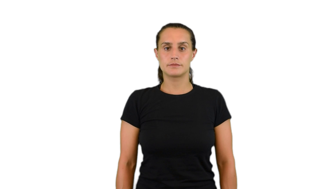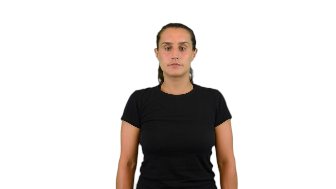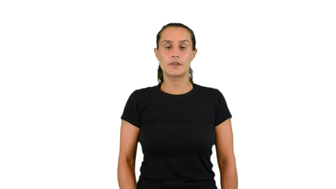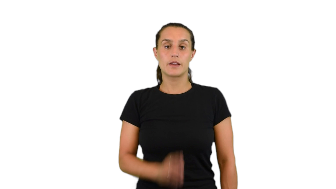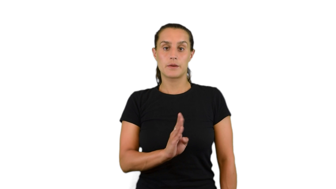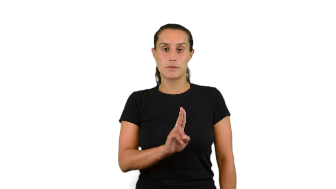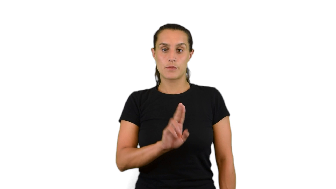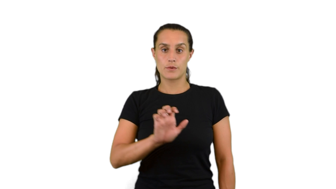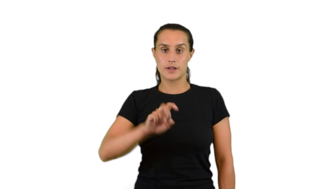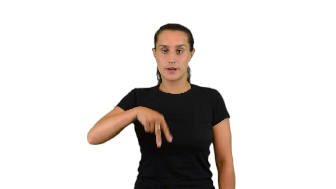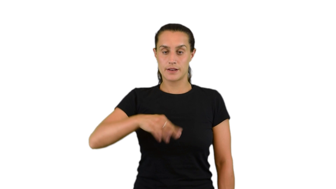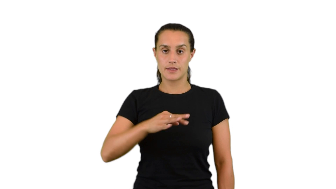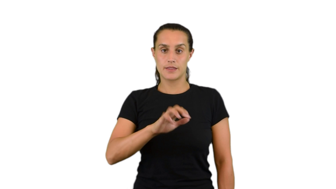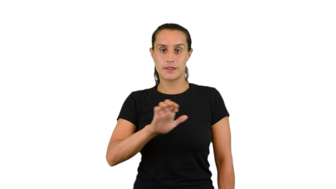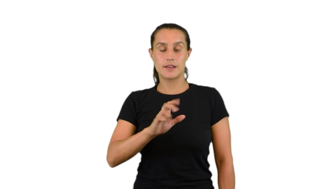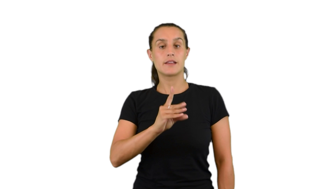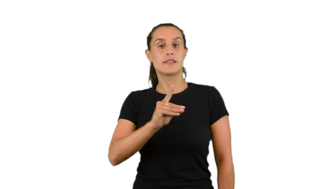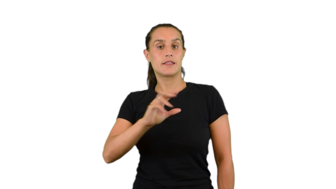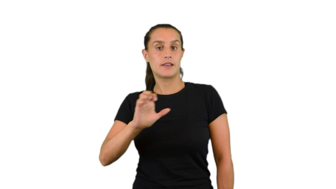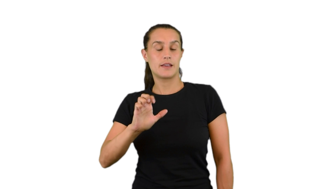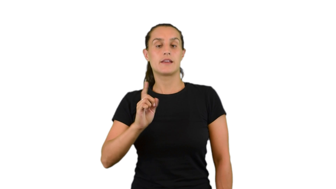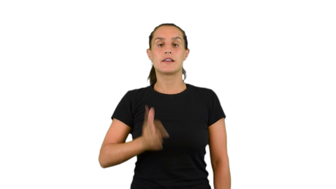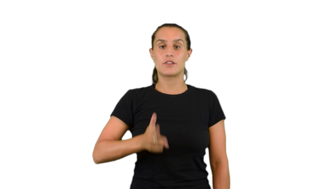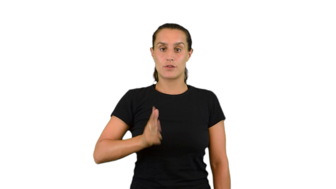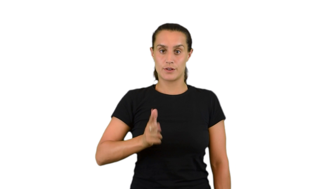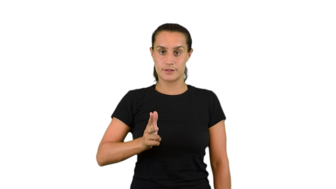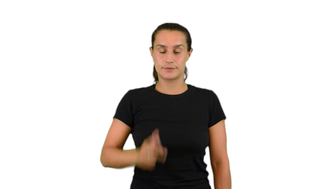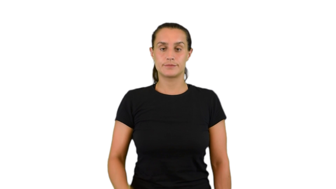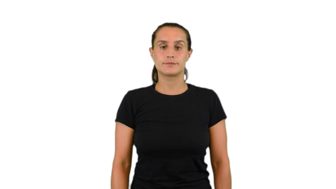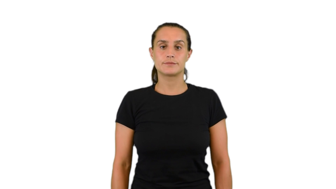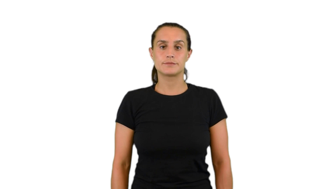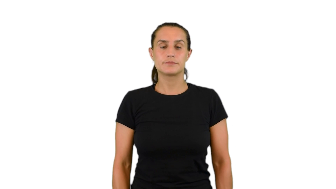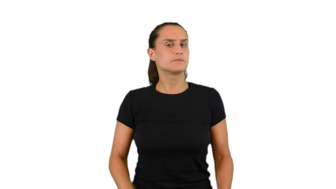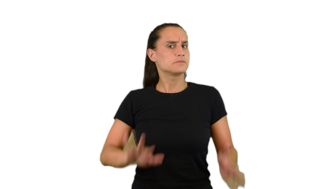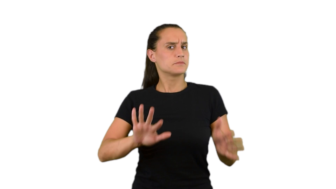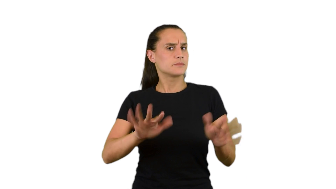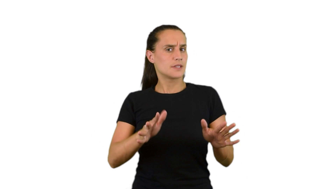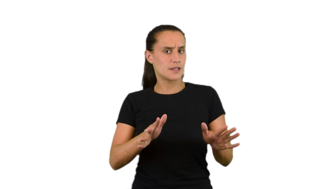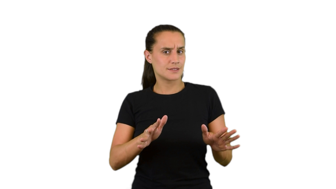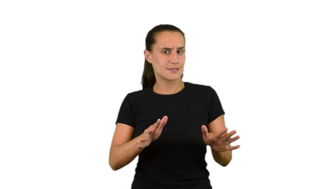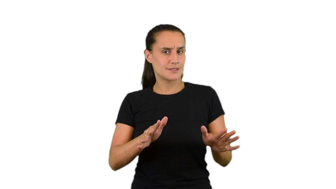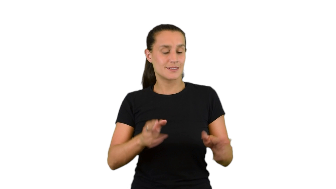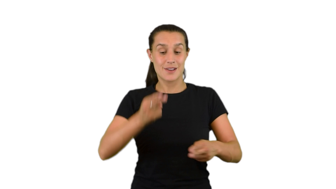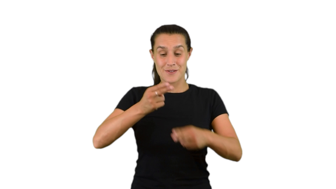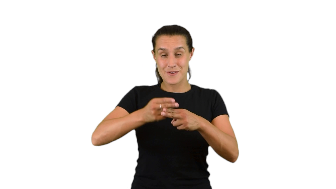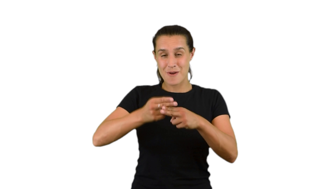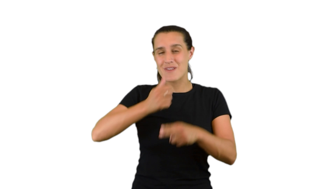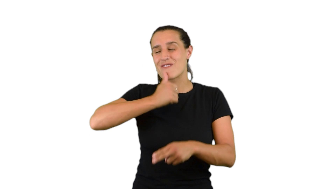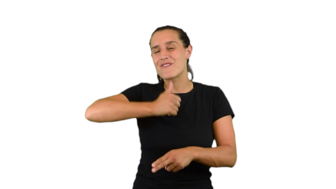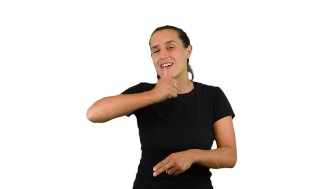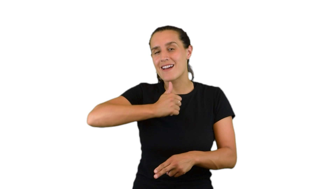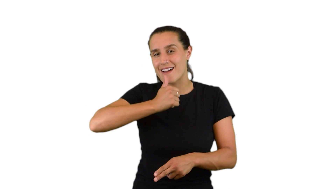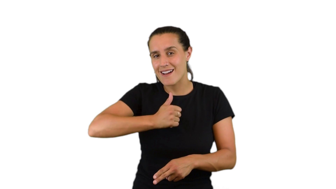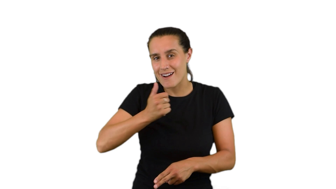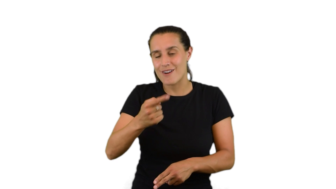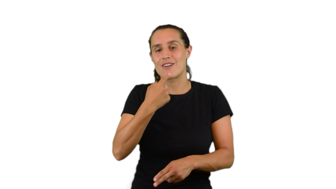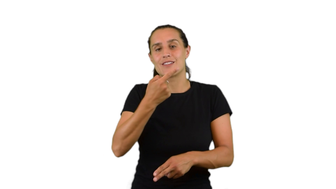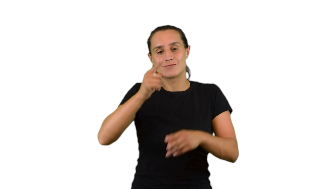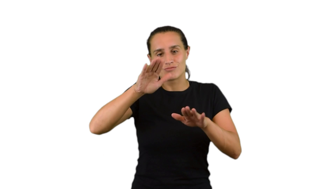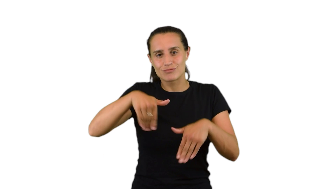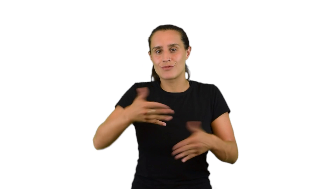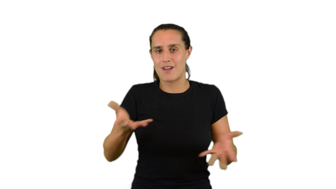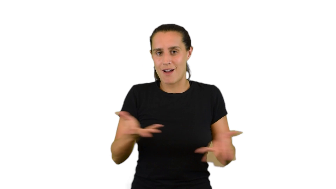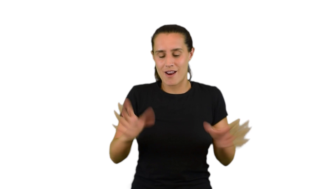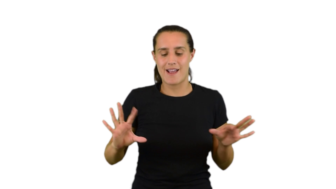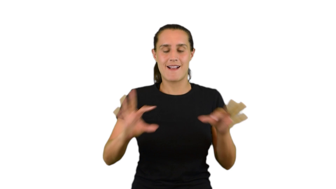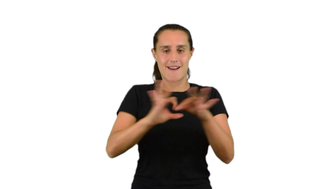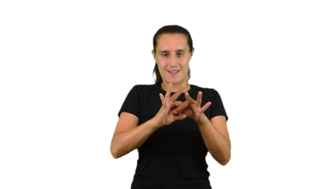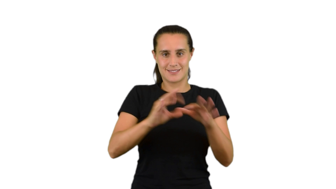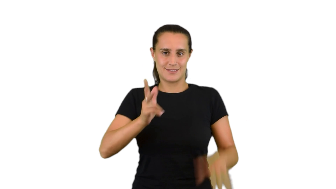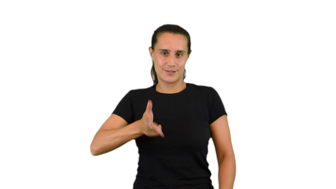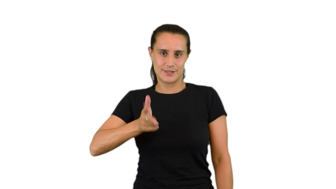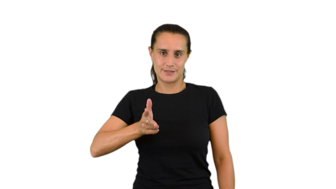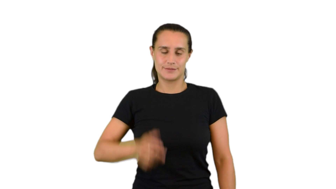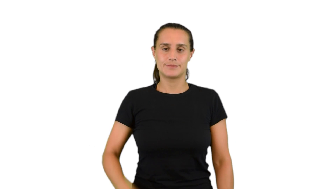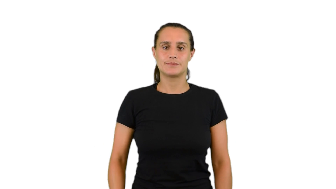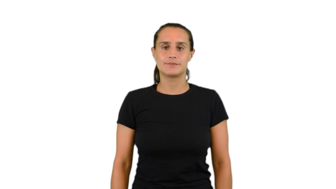Puente de hidrógeno